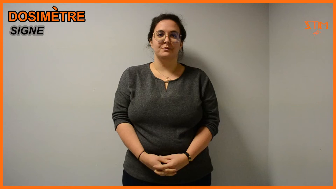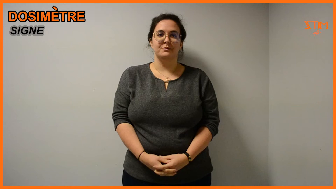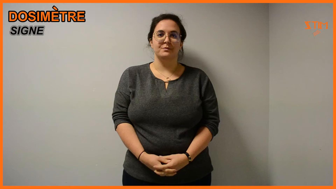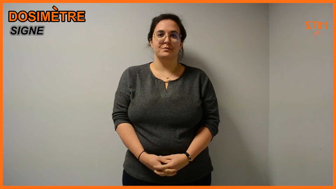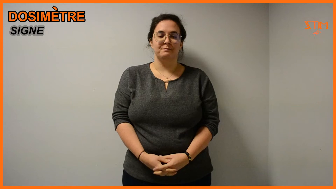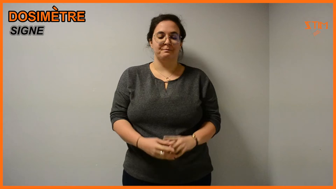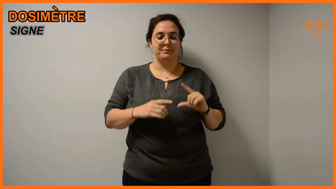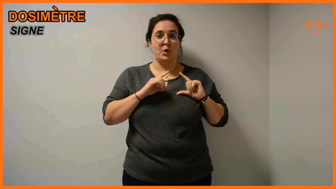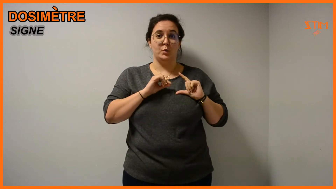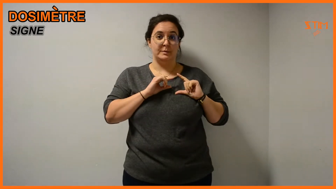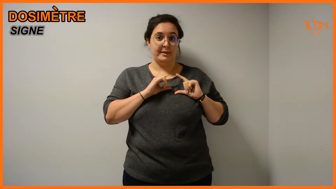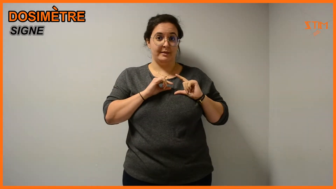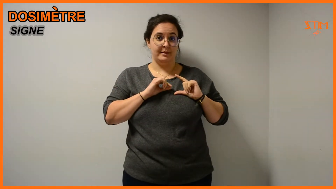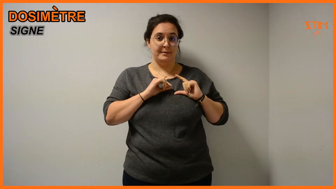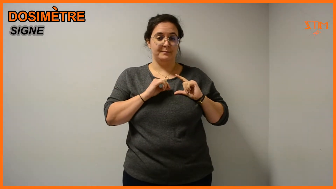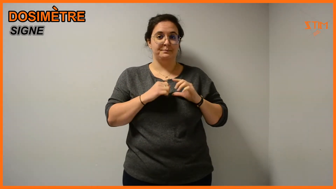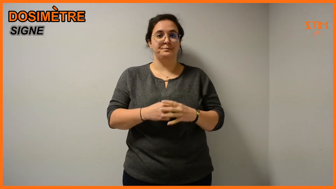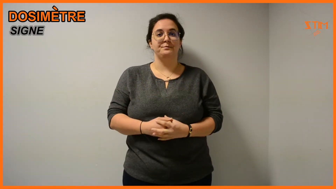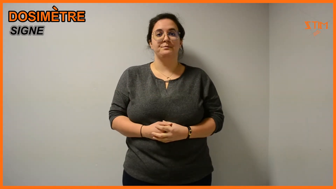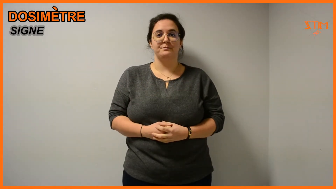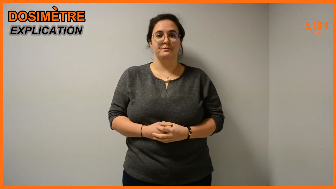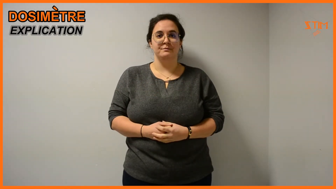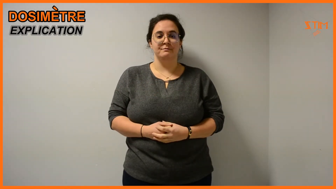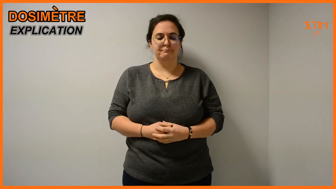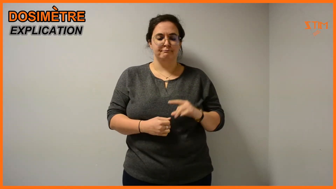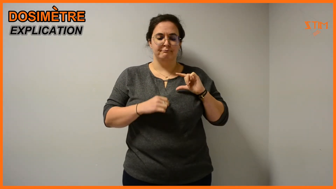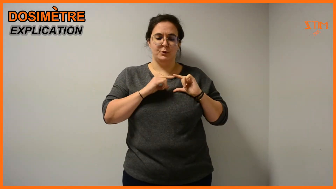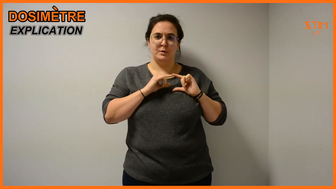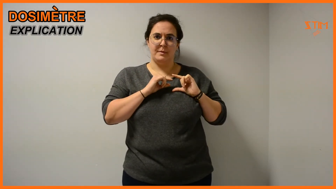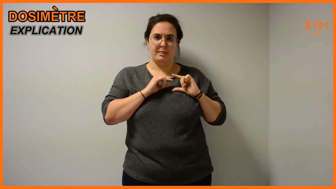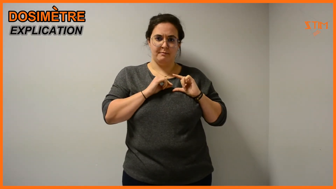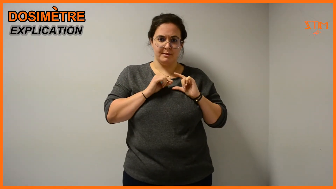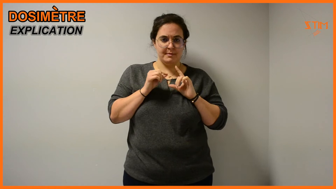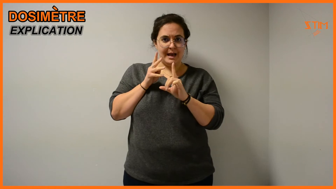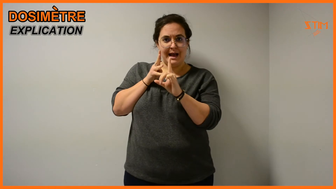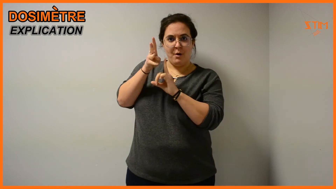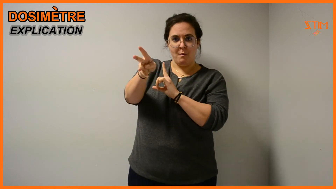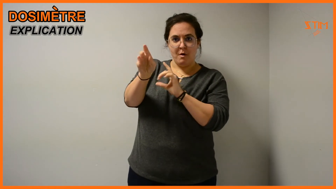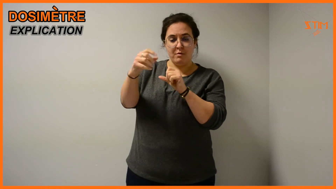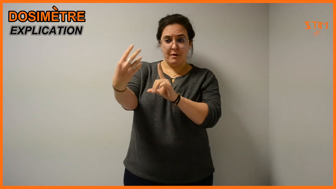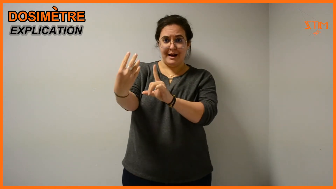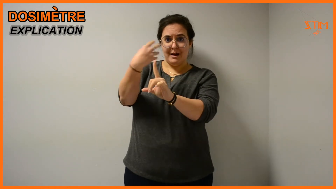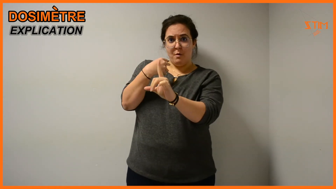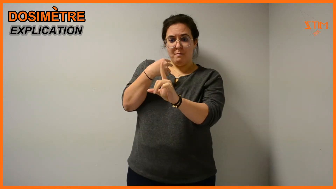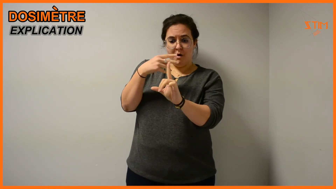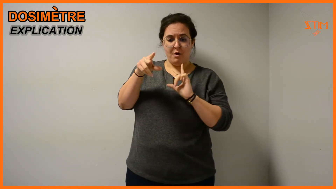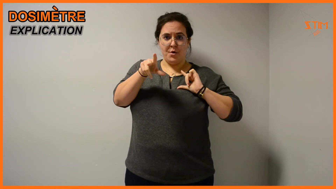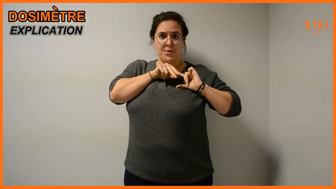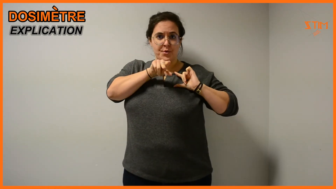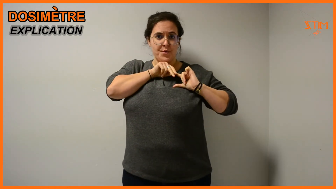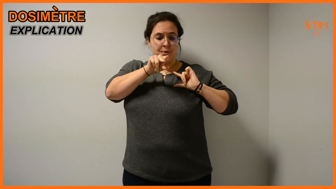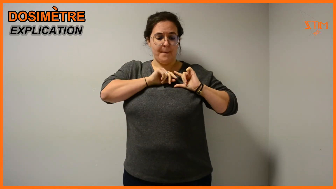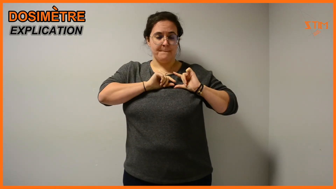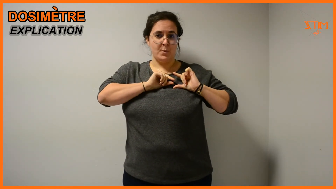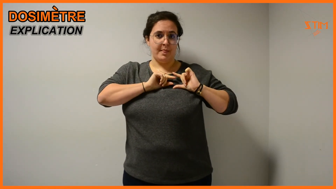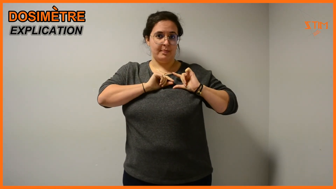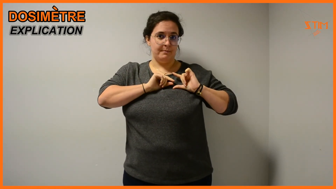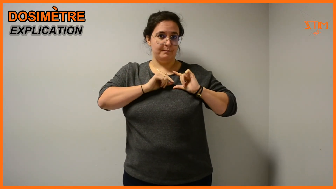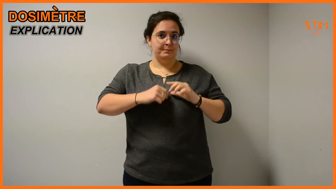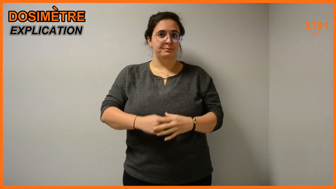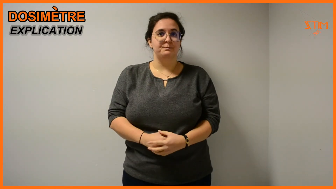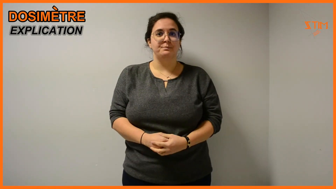Dosimètre